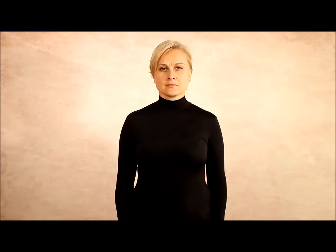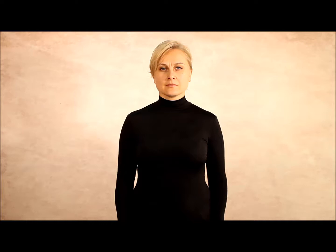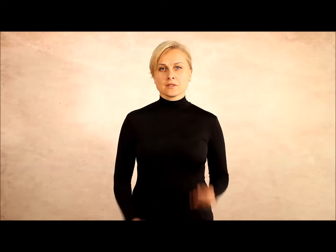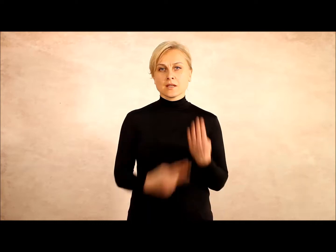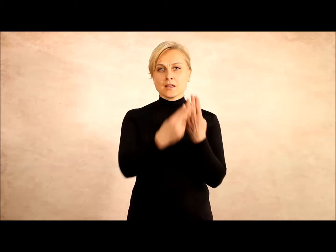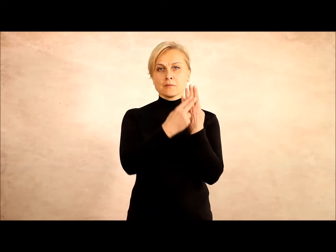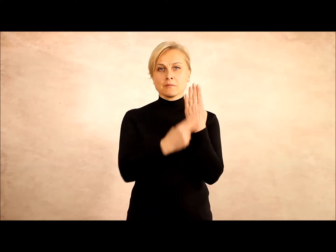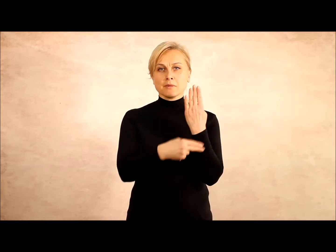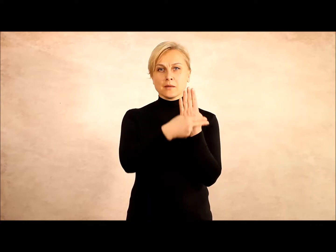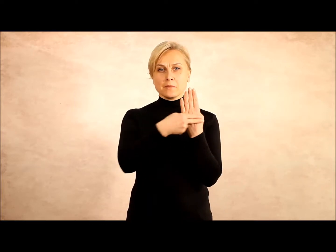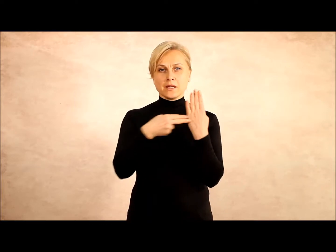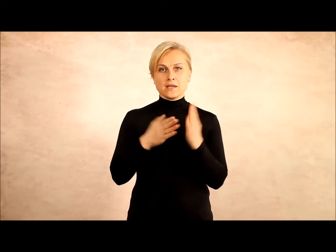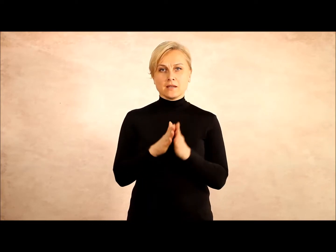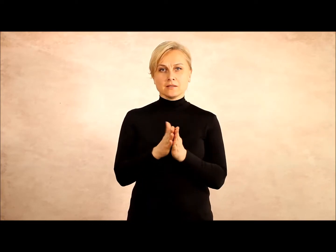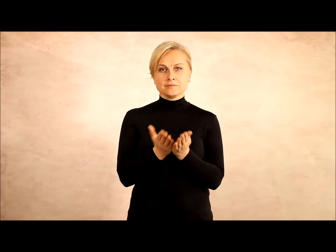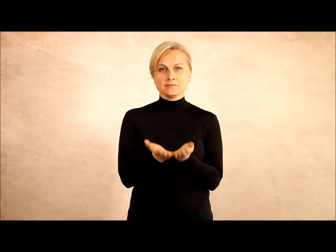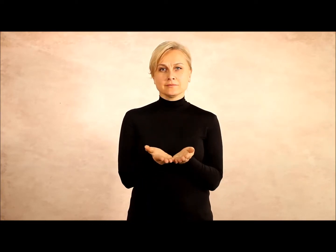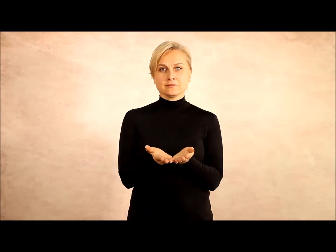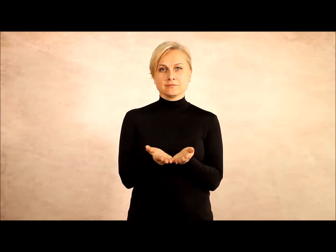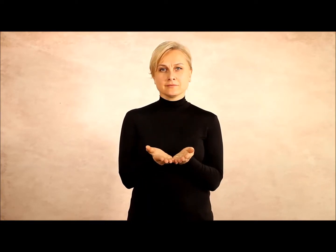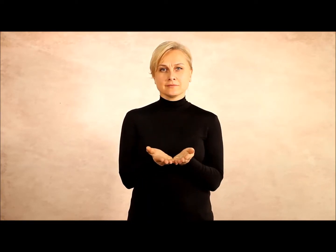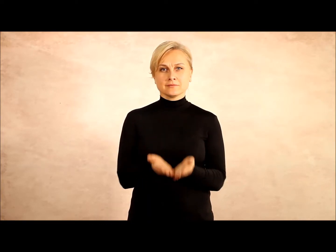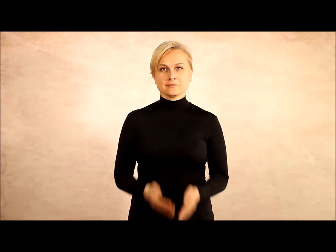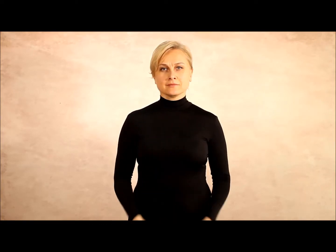Biblie